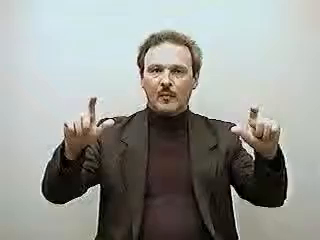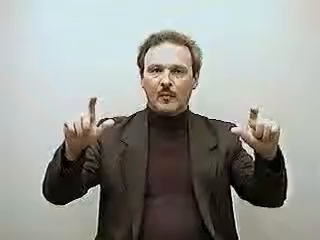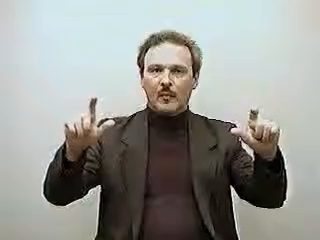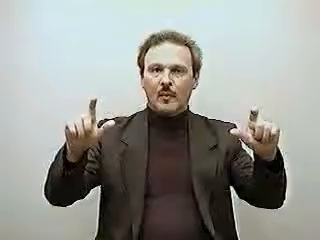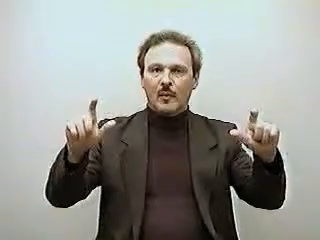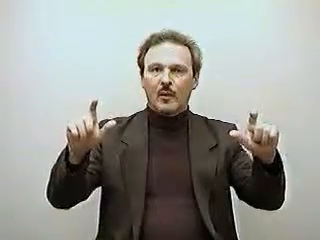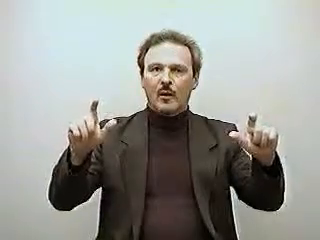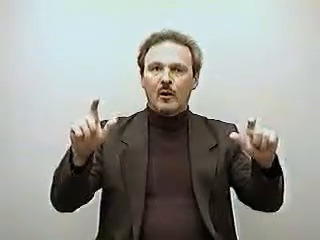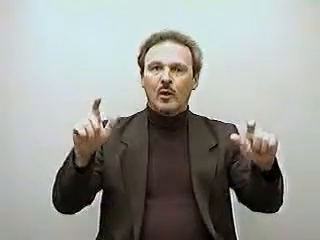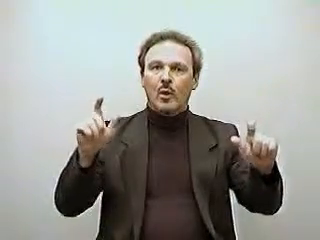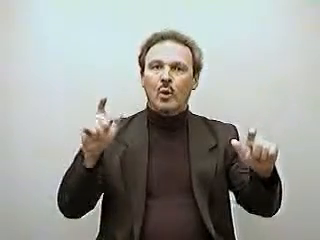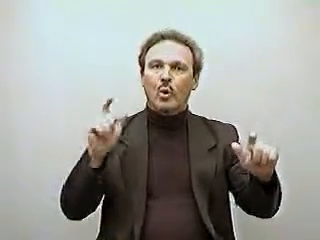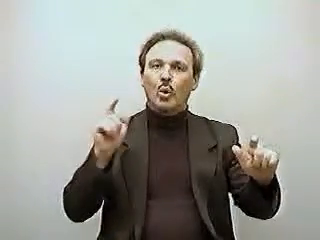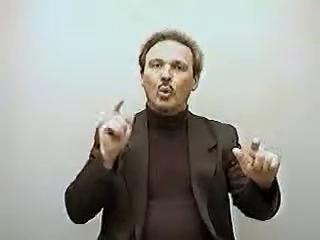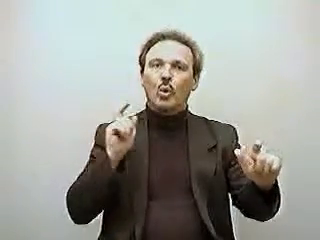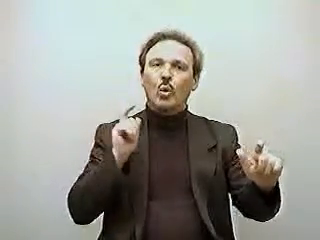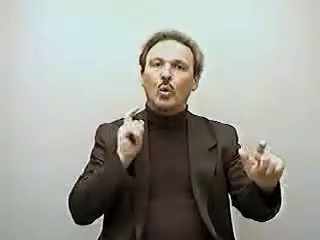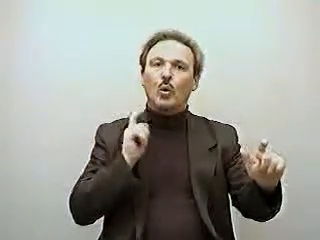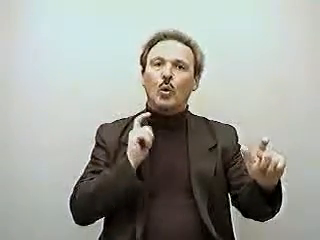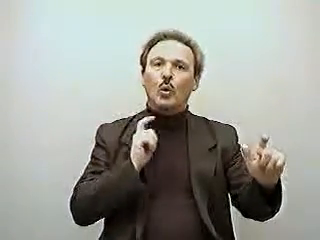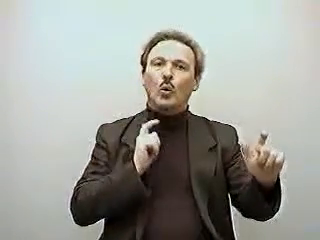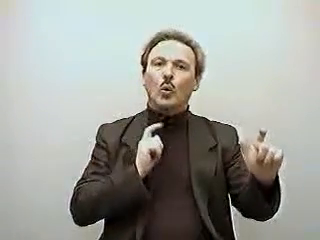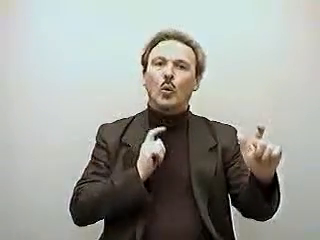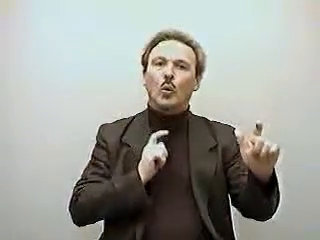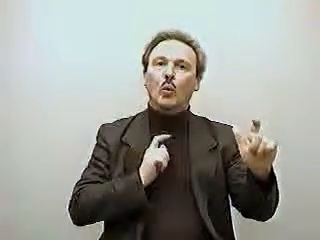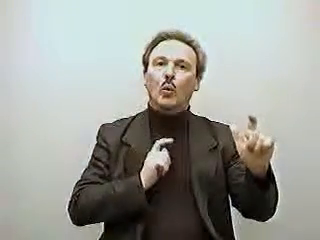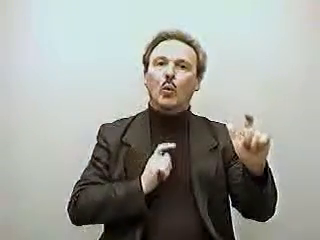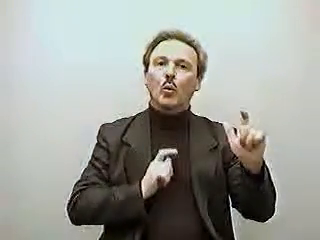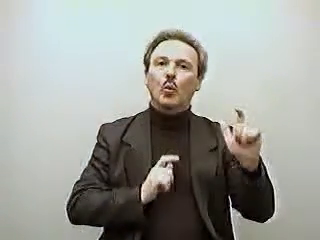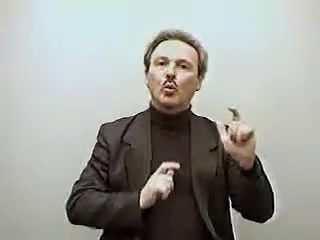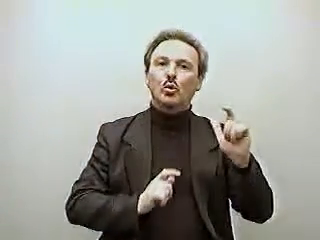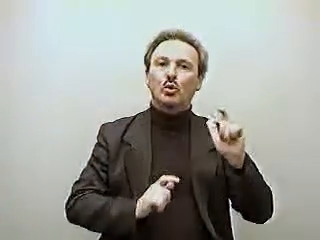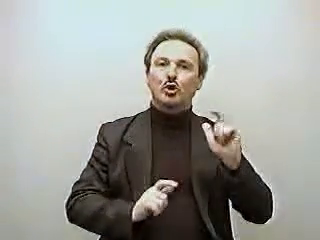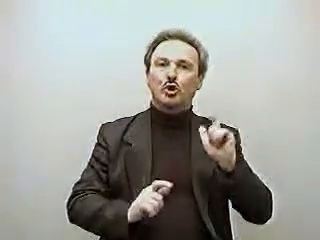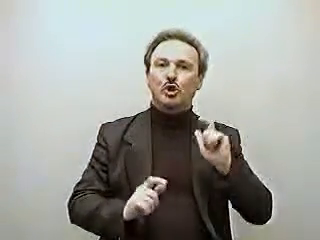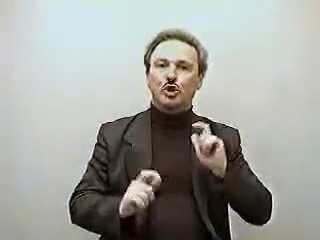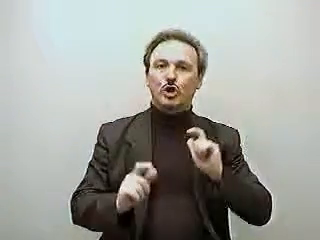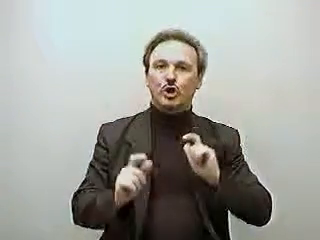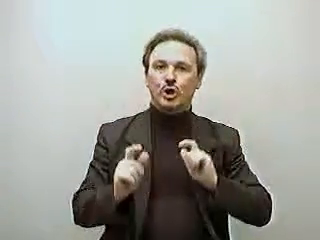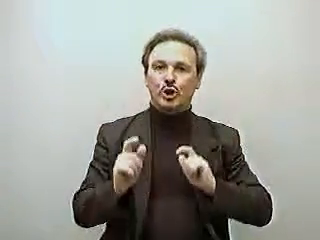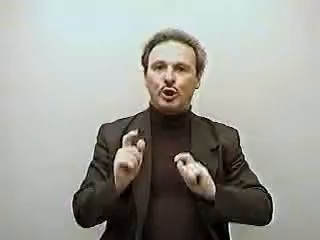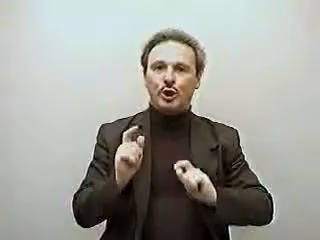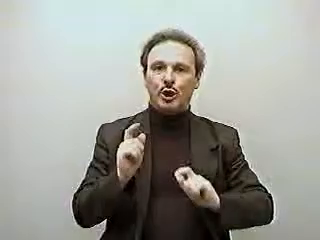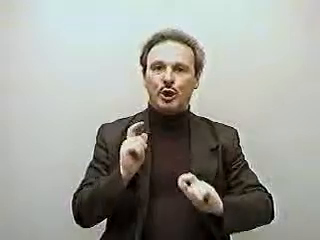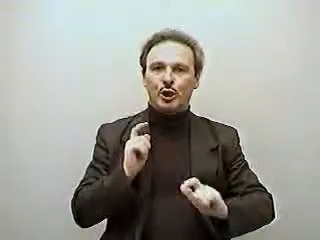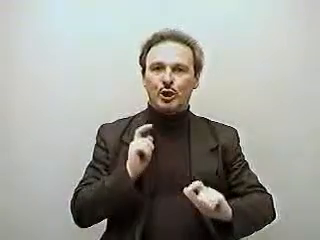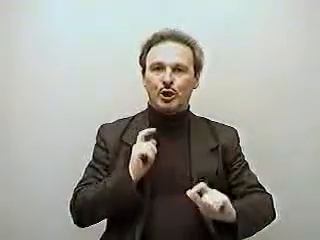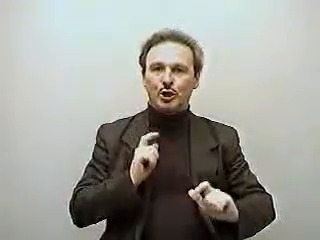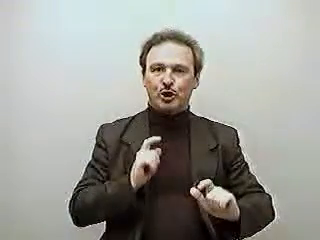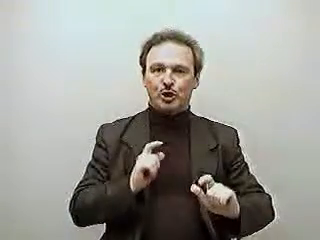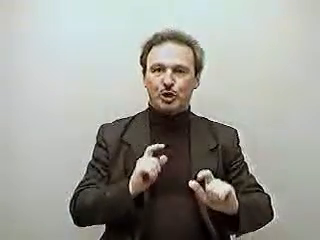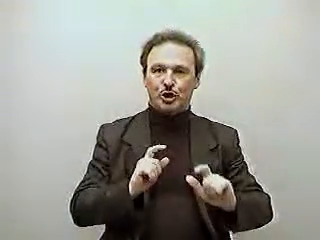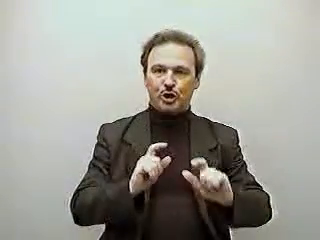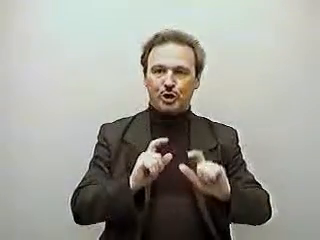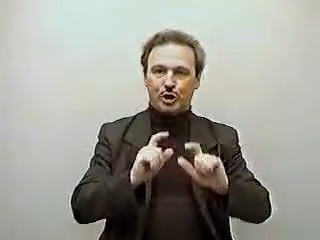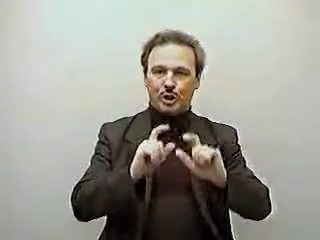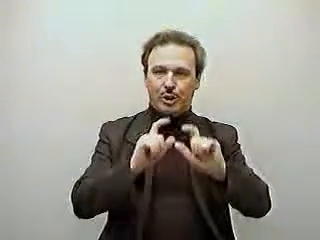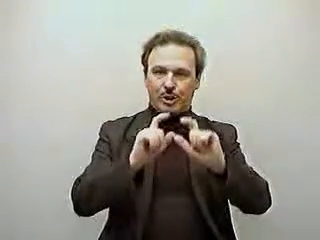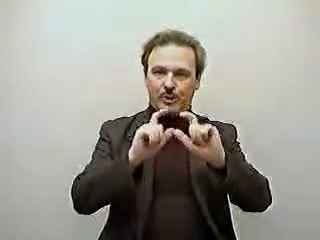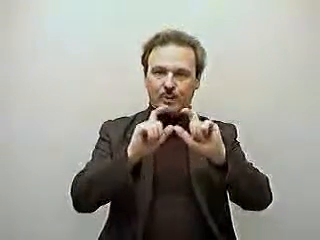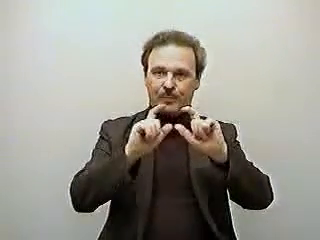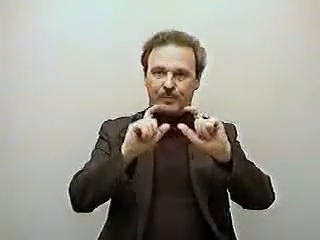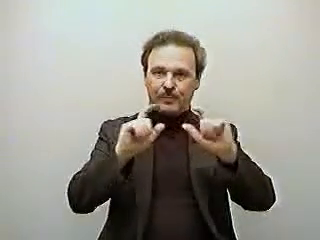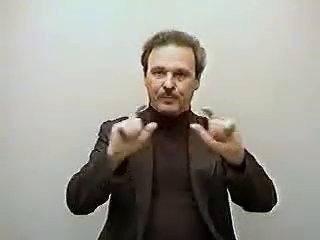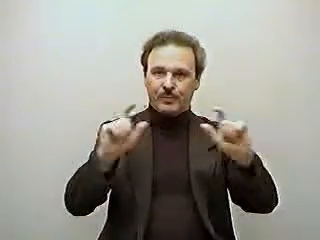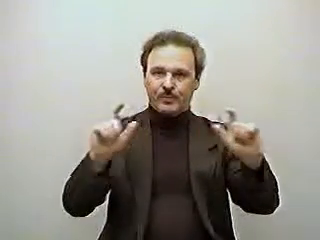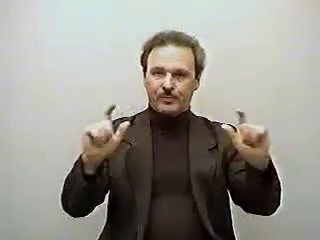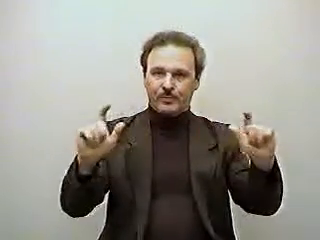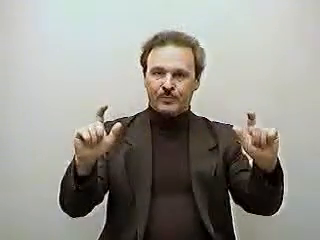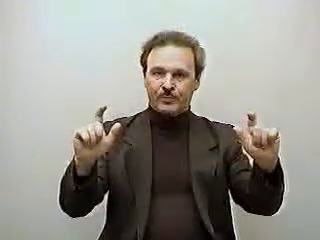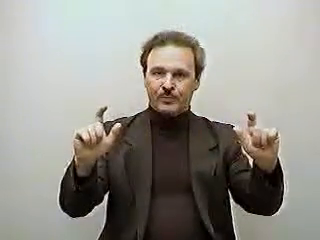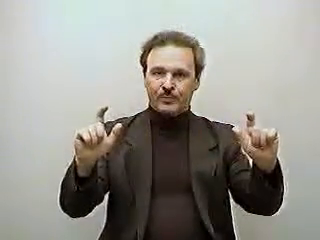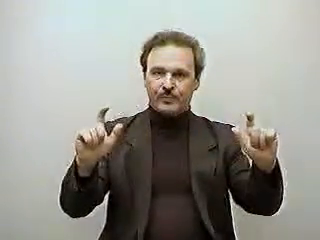училище